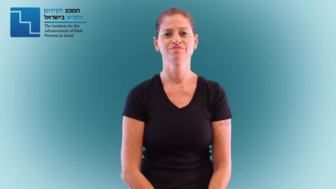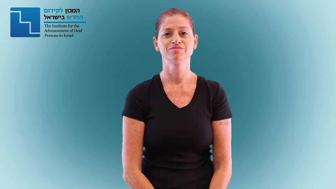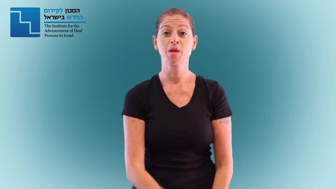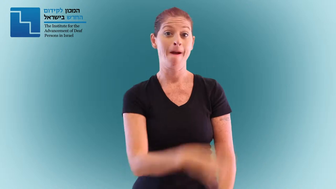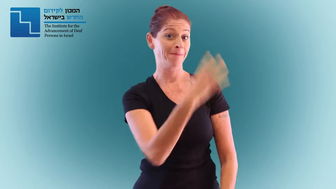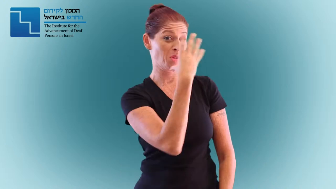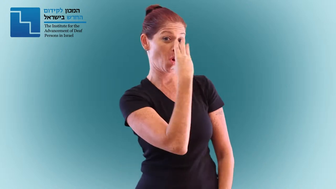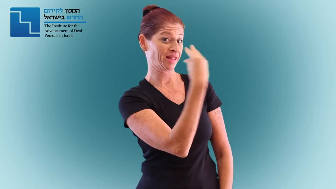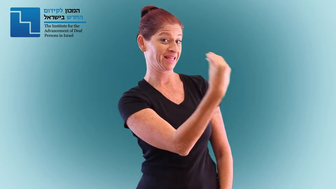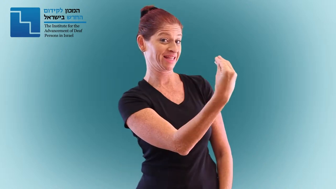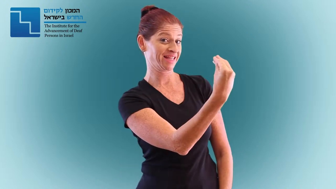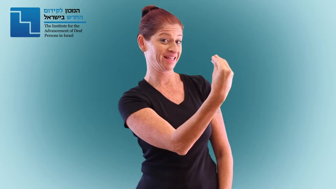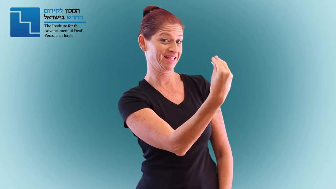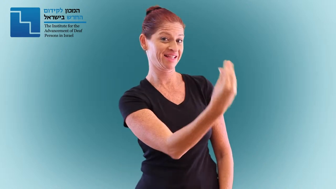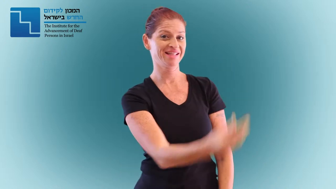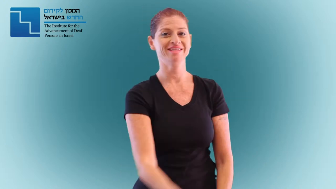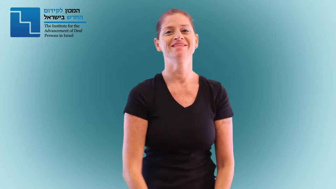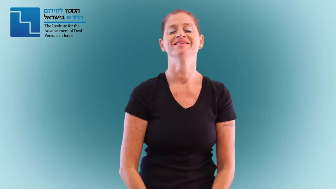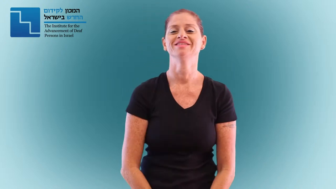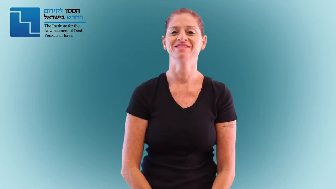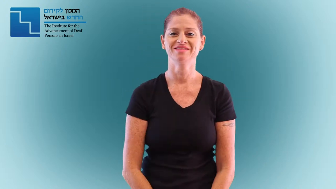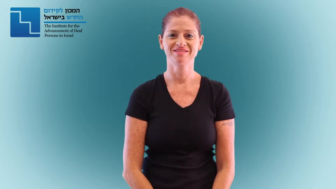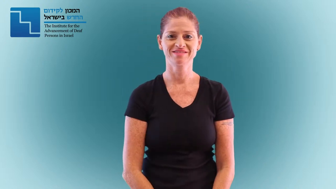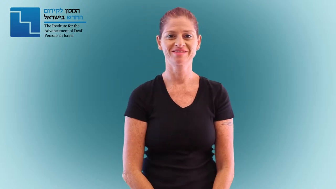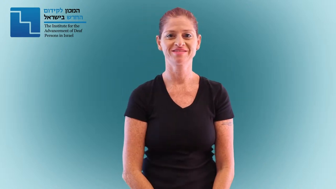מטרונית